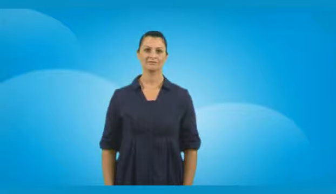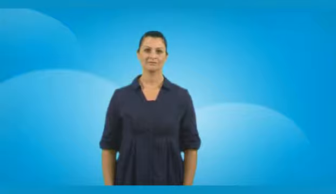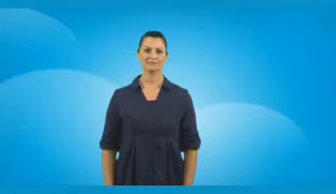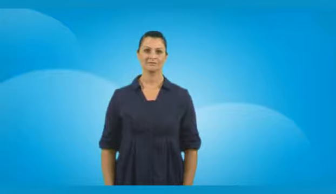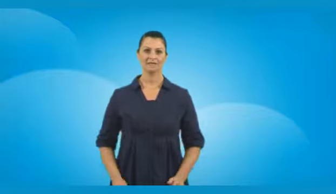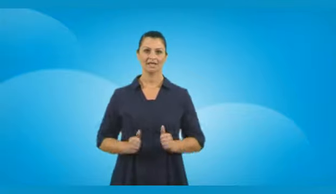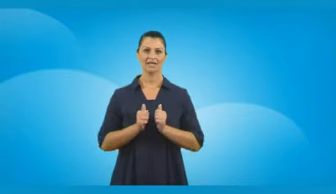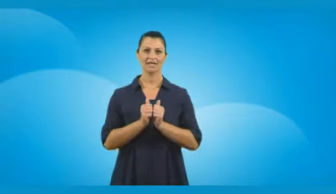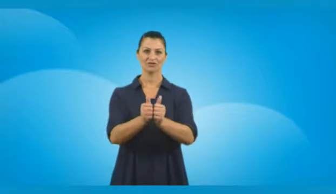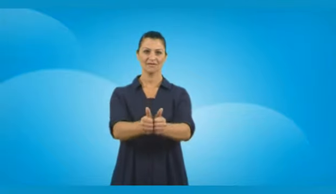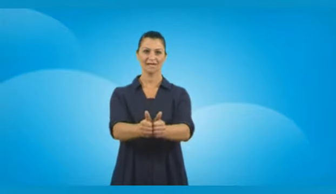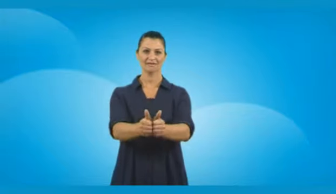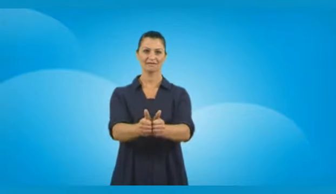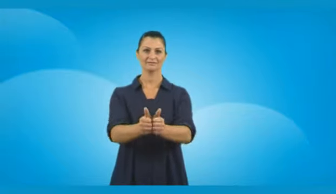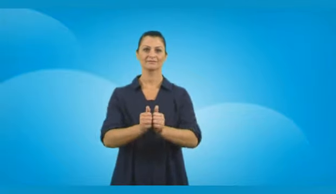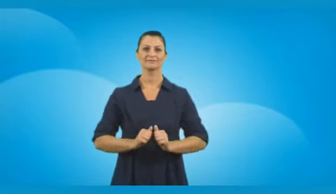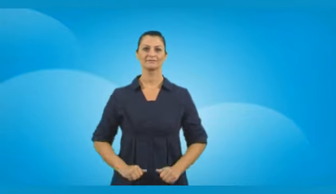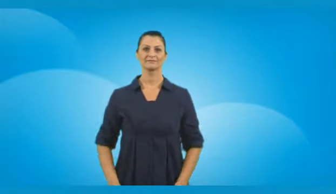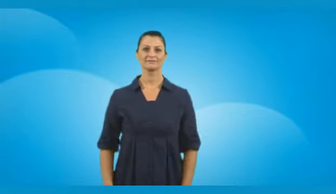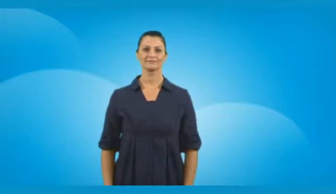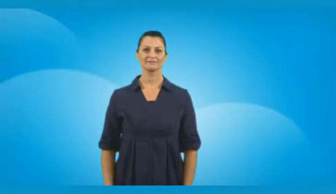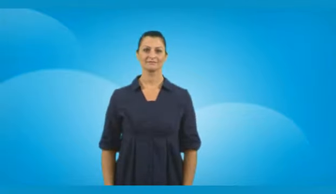Kíséret